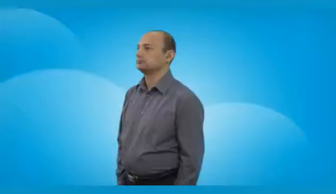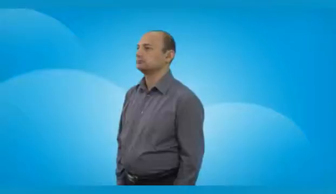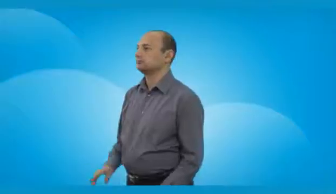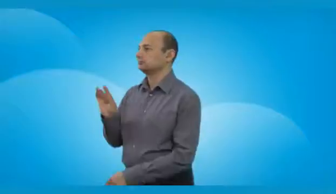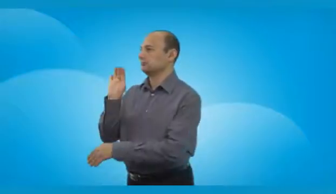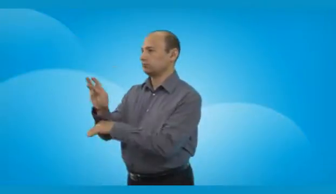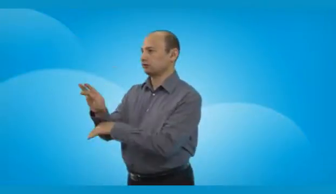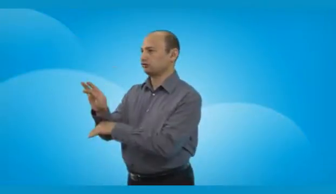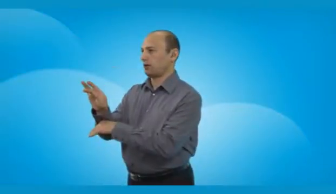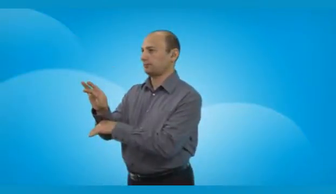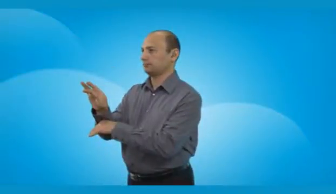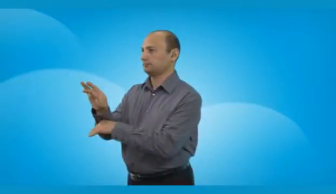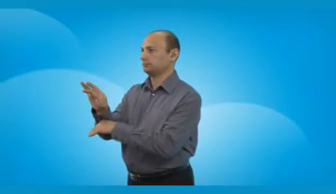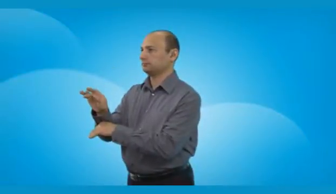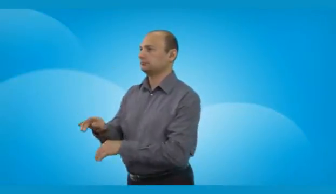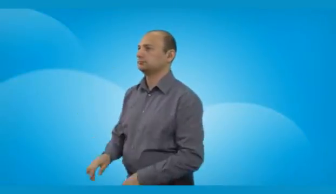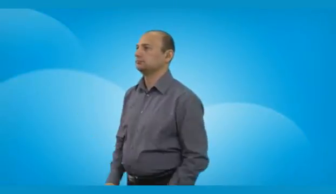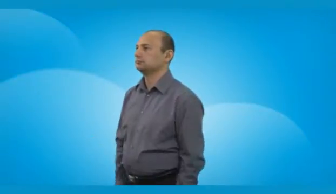Becsap